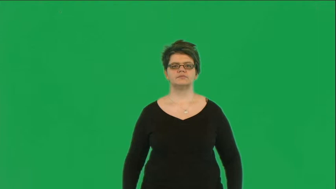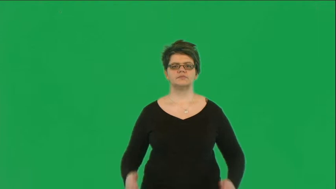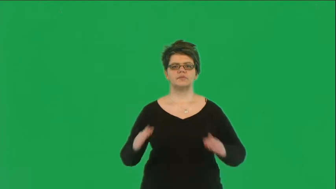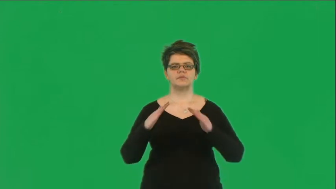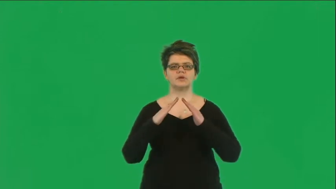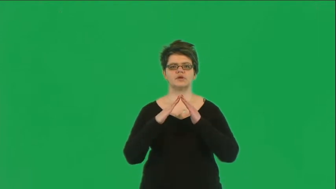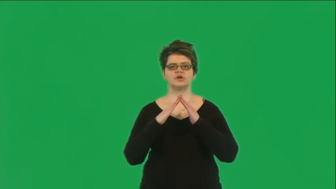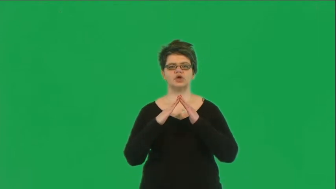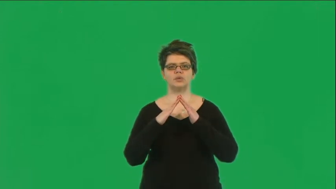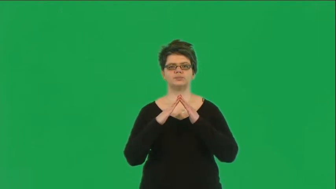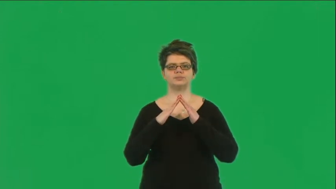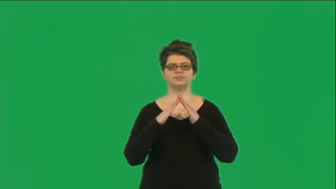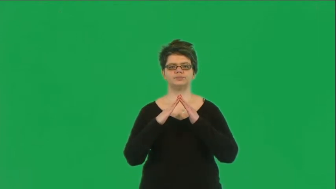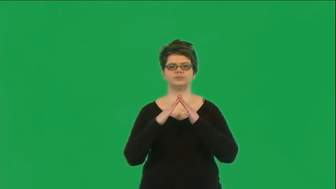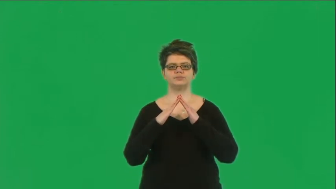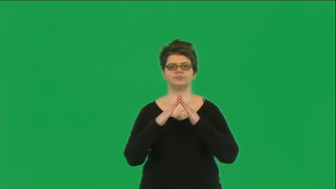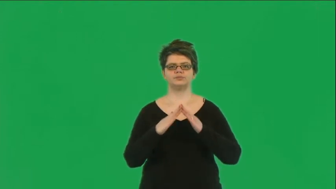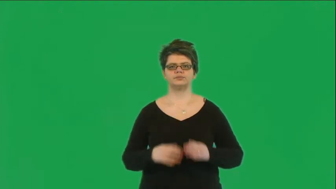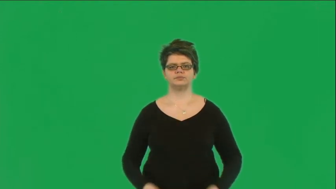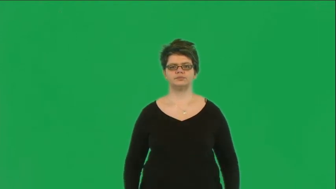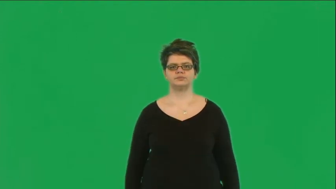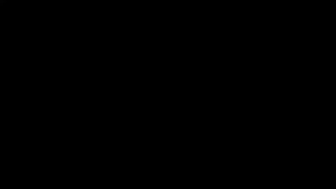dom